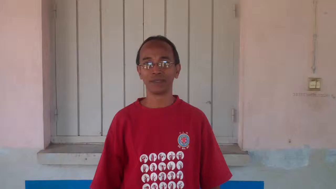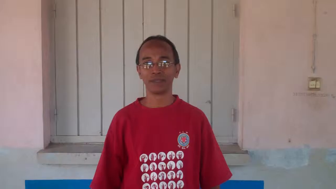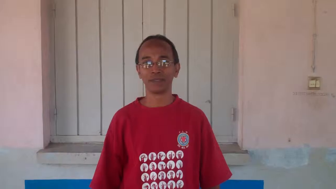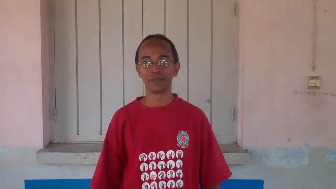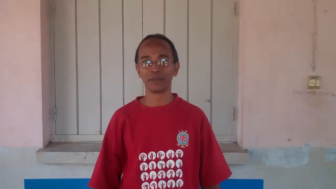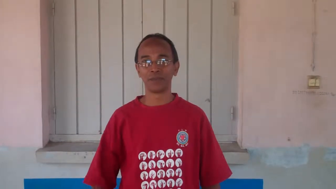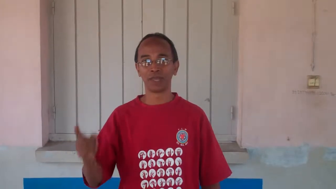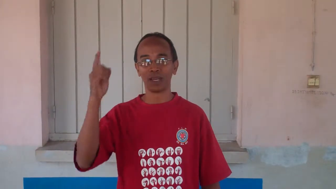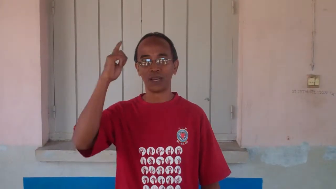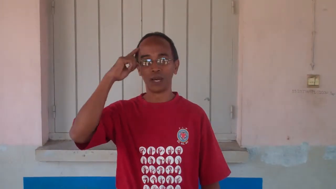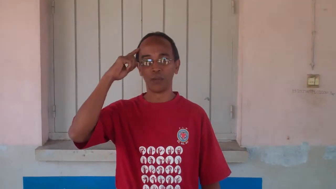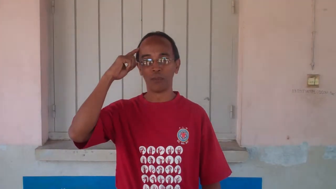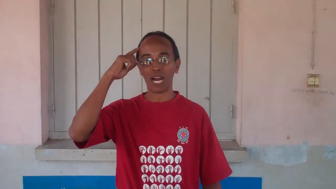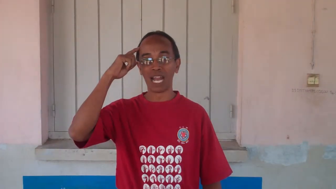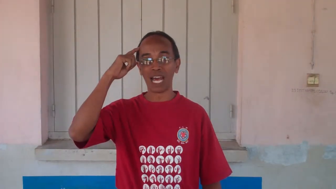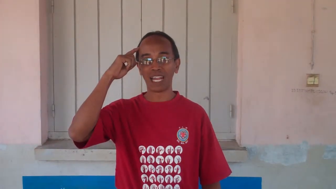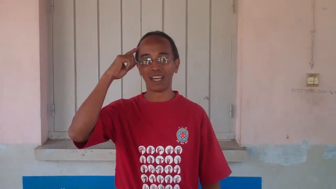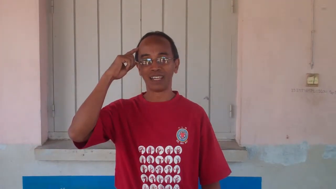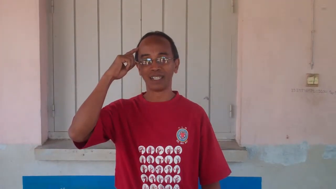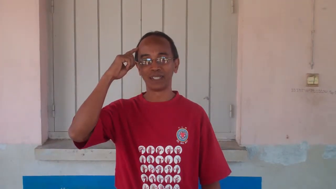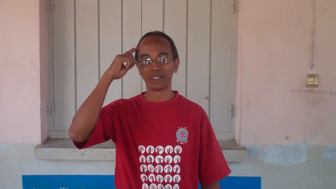mahalala